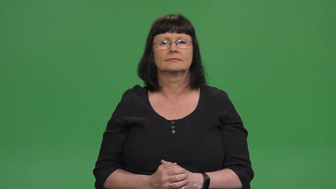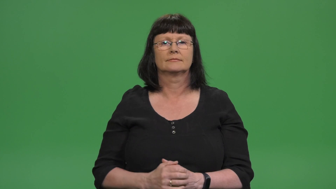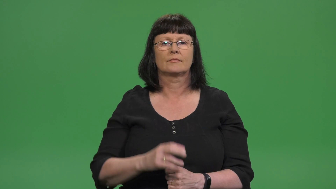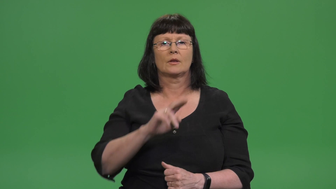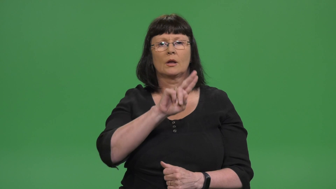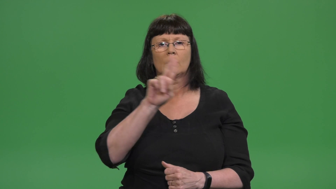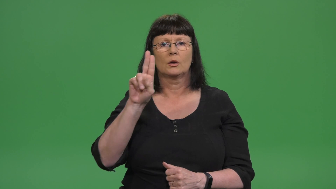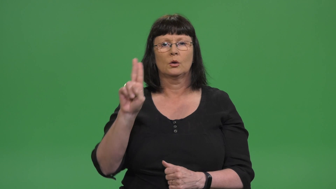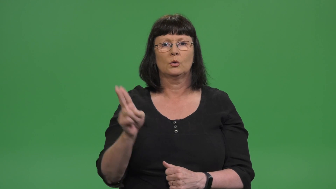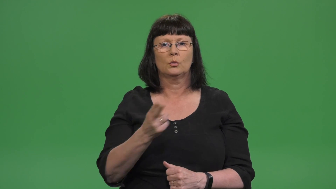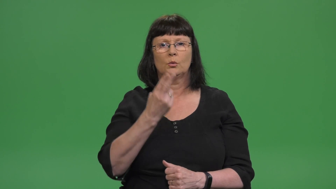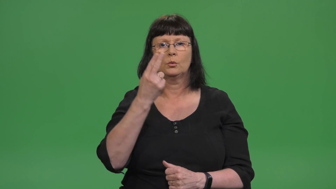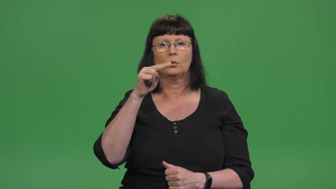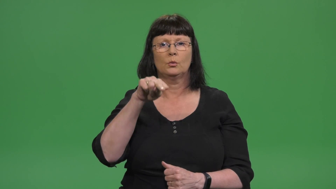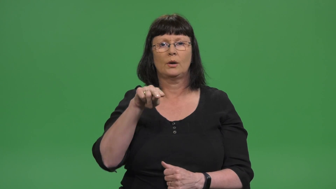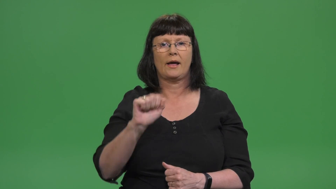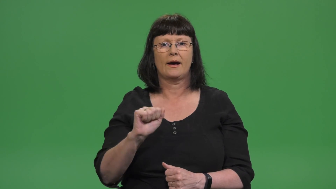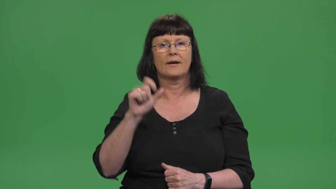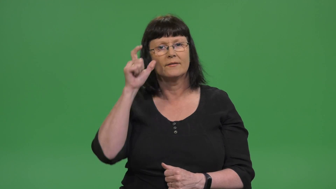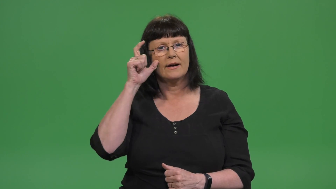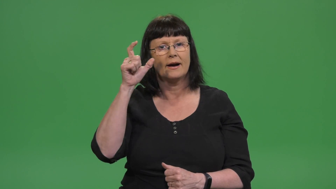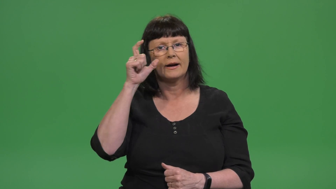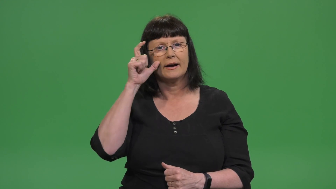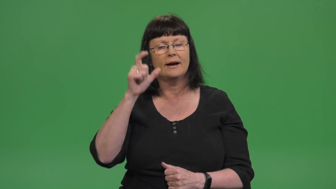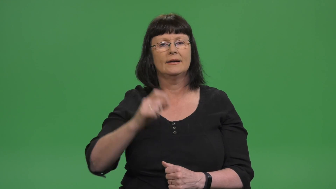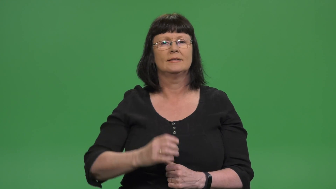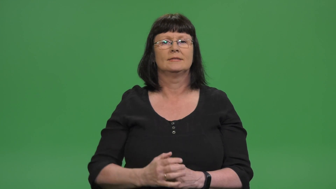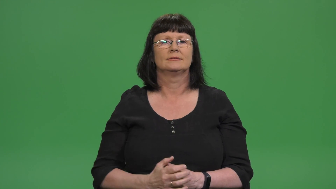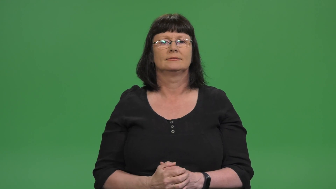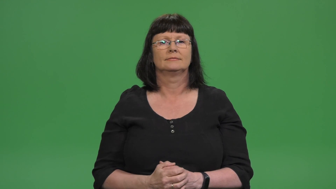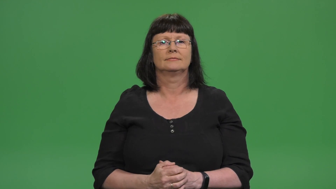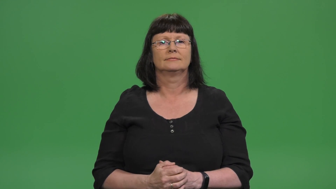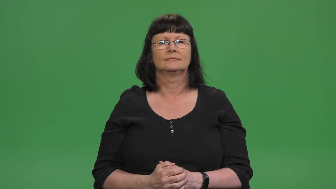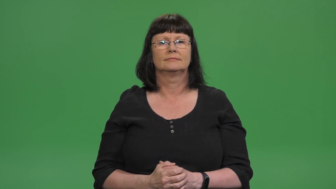Húnavaka Blönduós